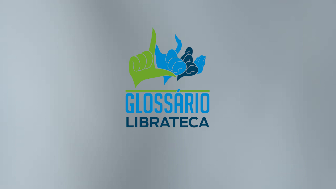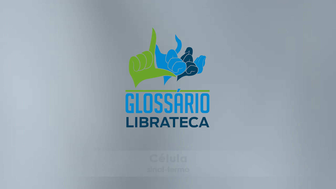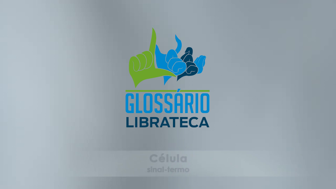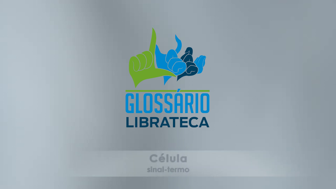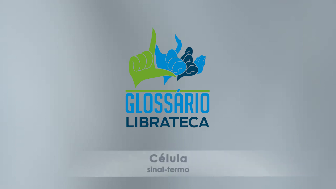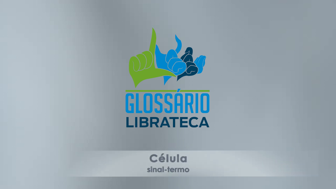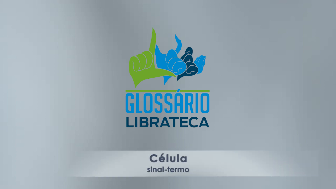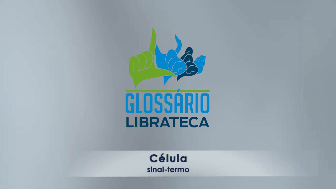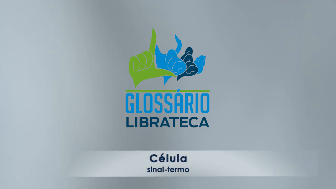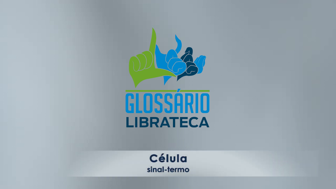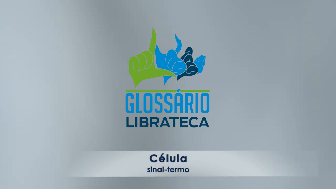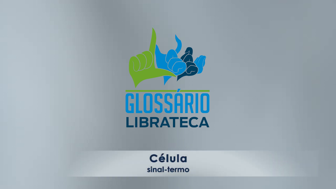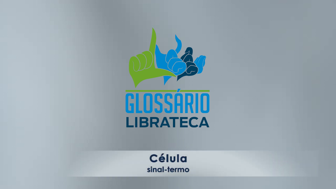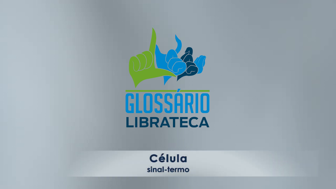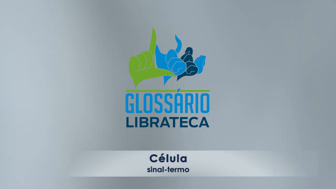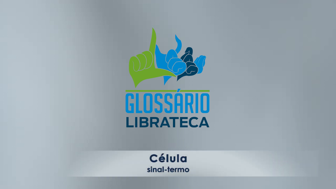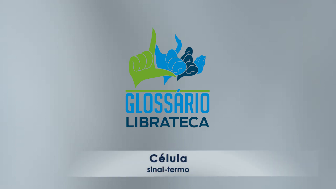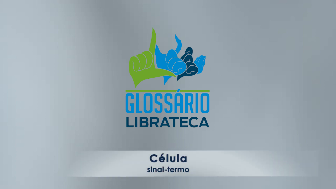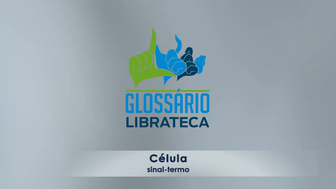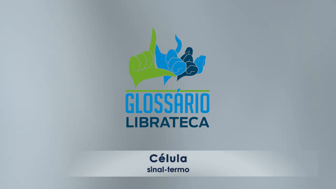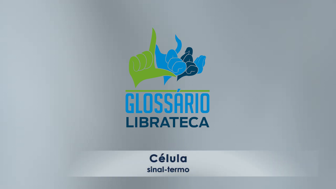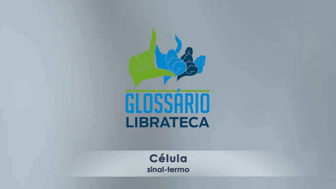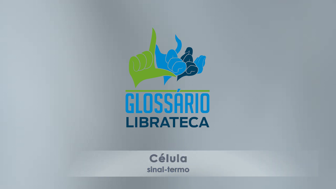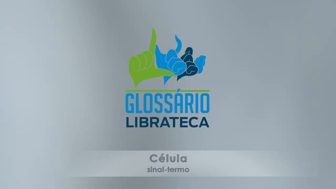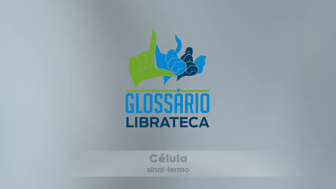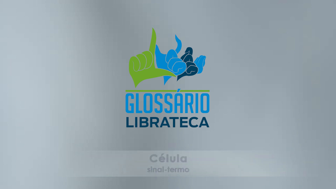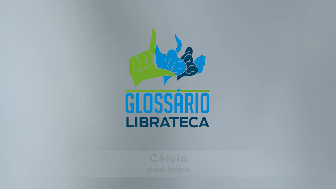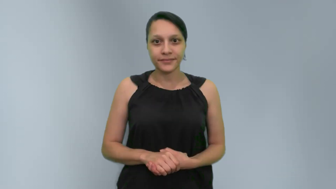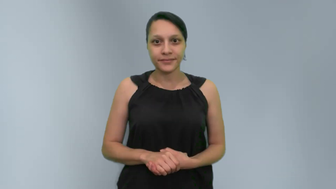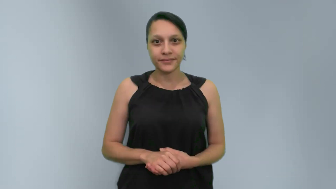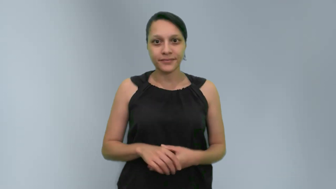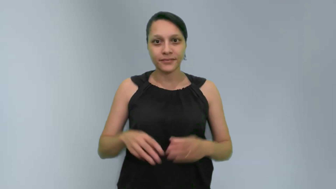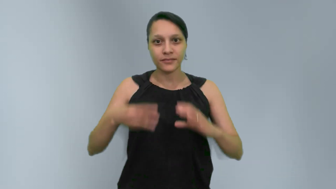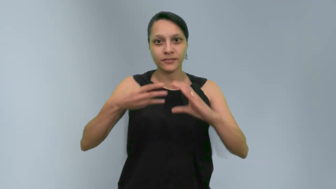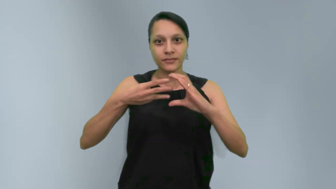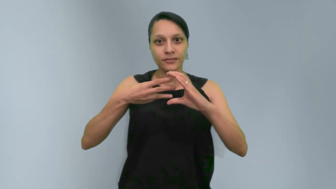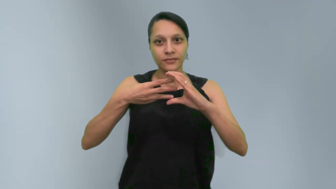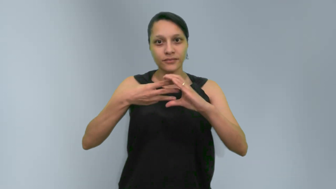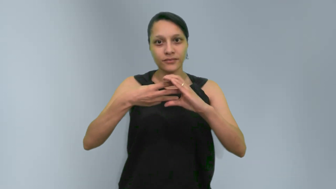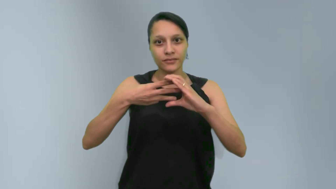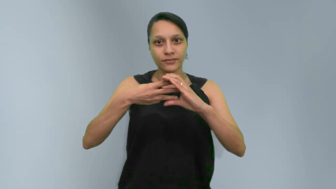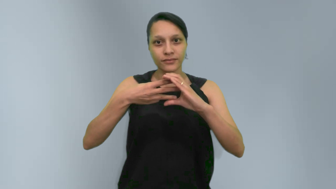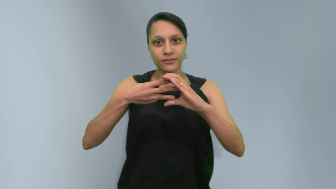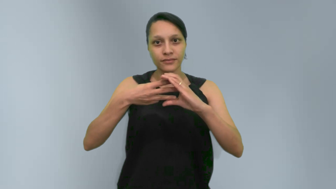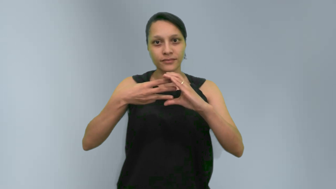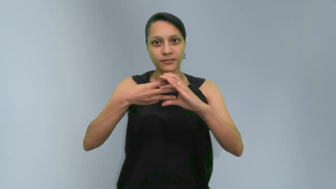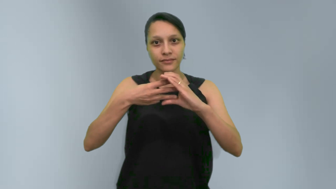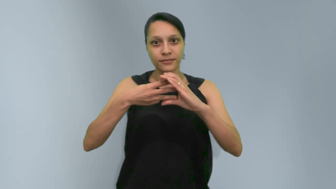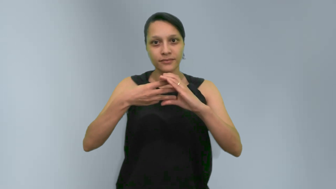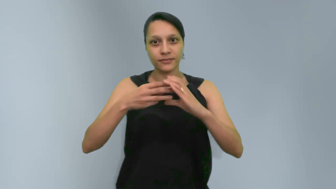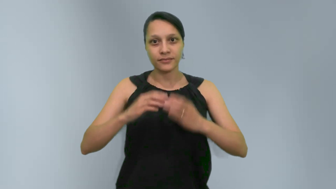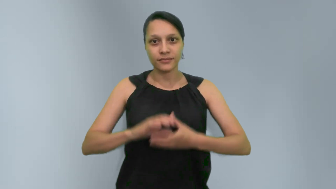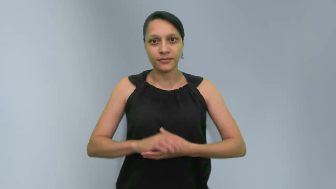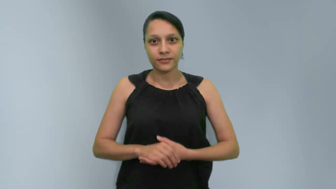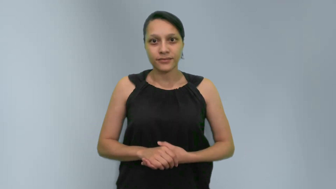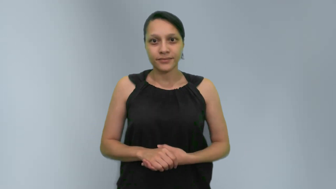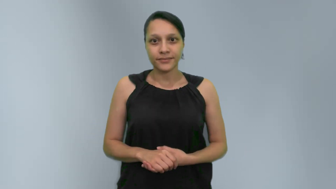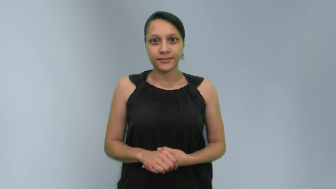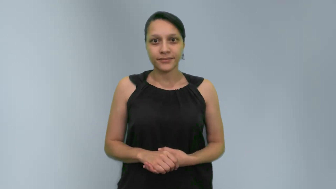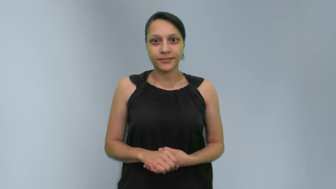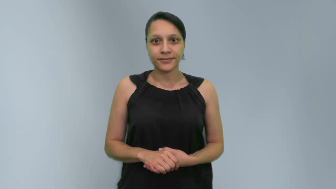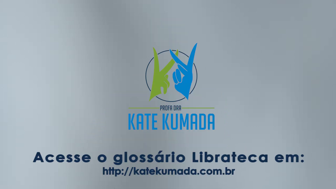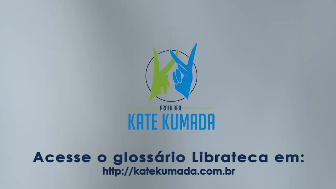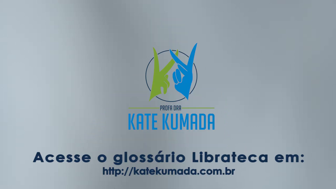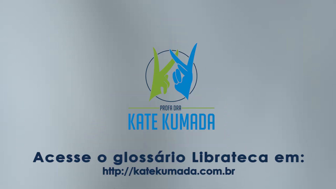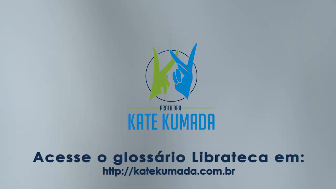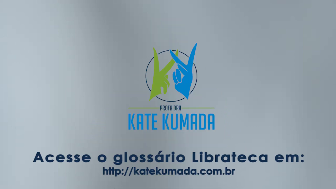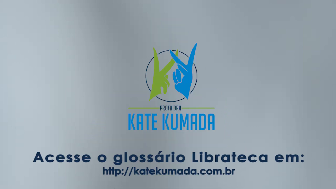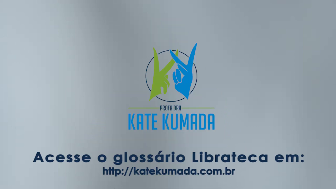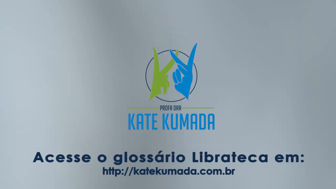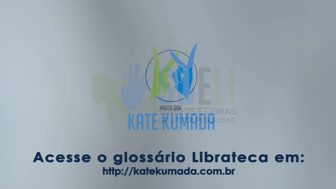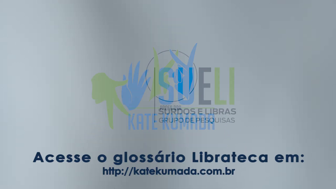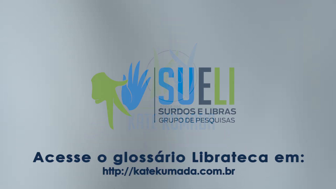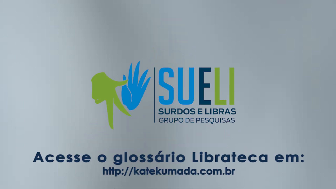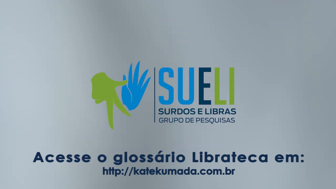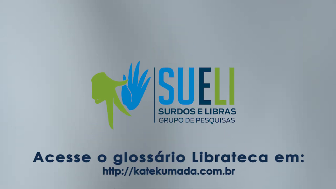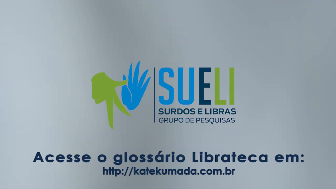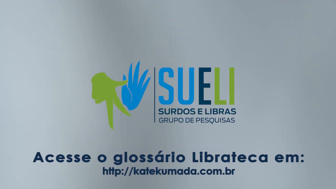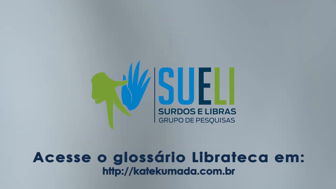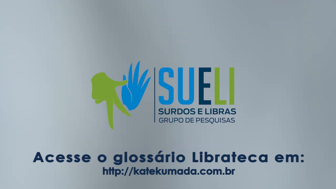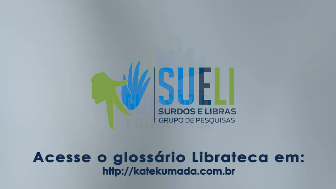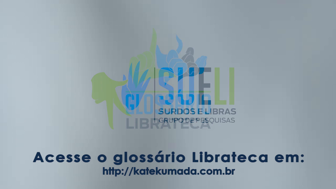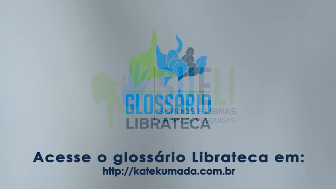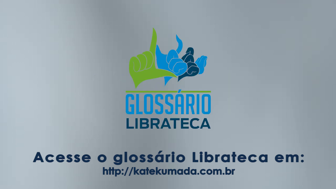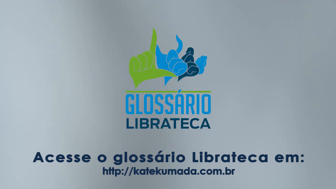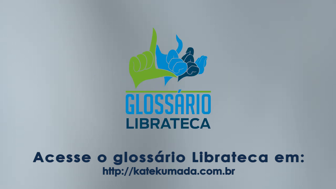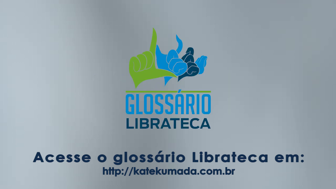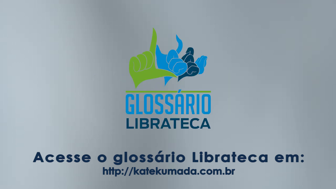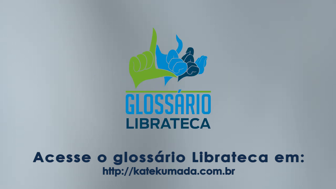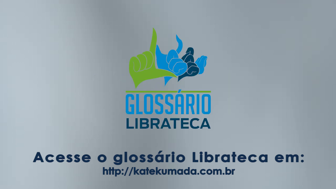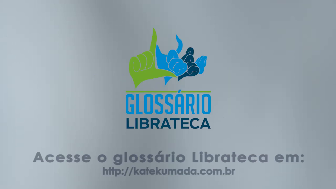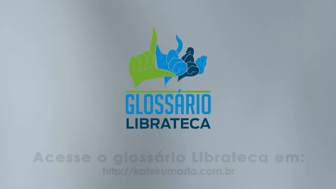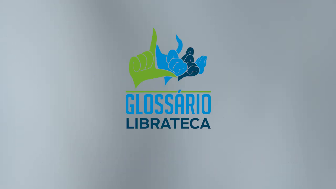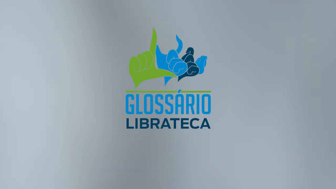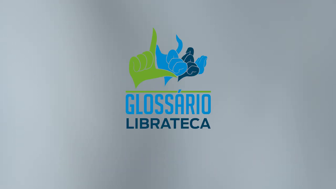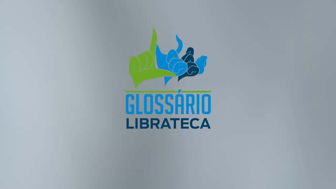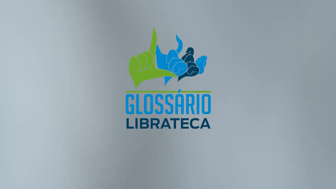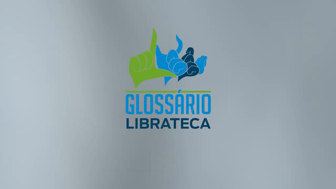Célula